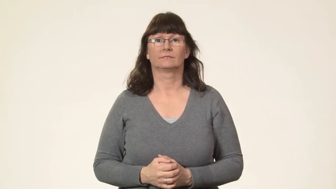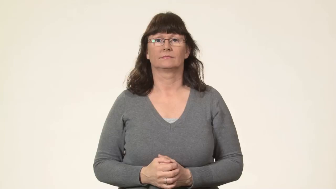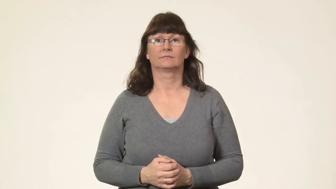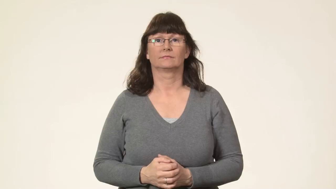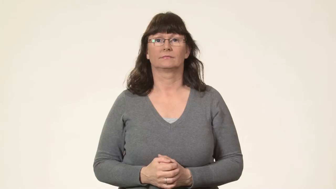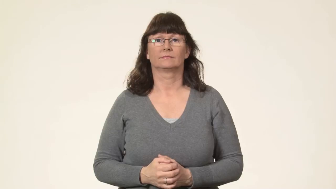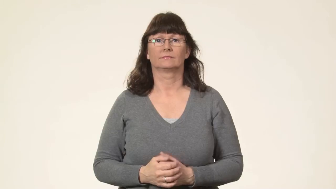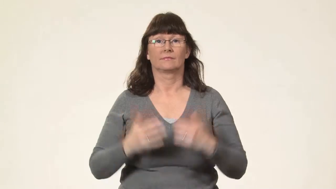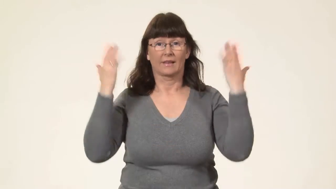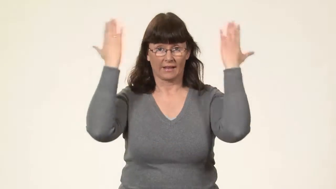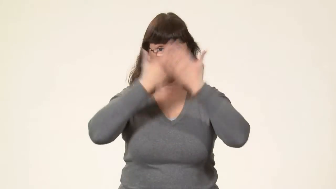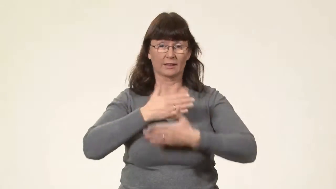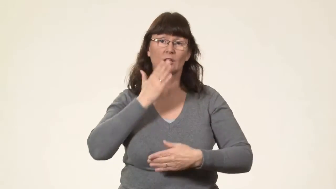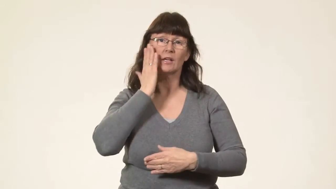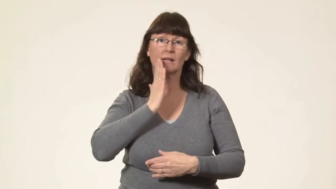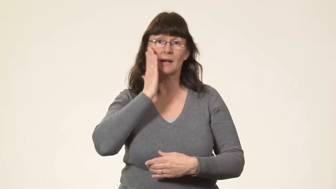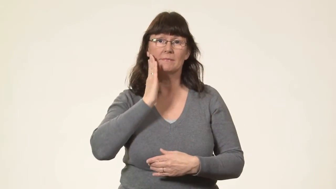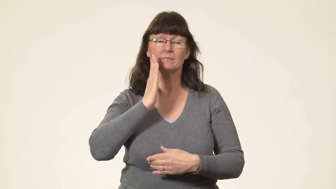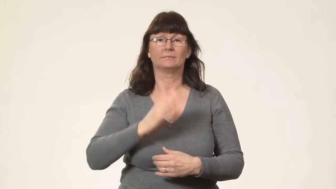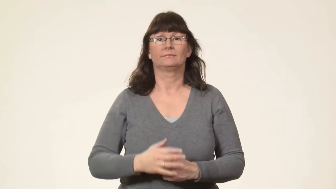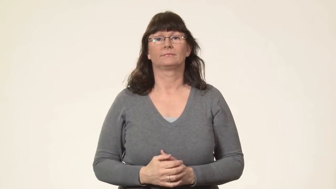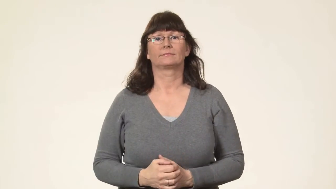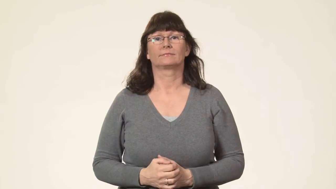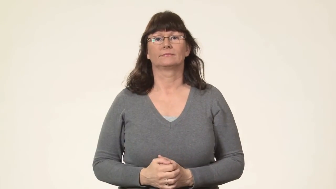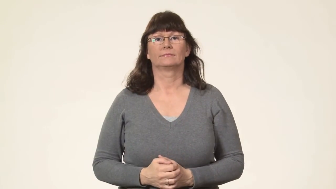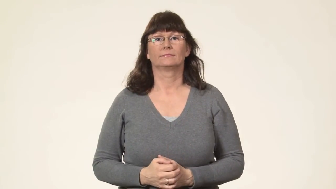Næturkrem